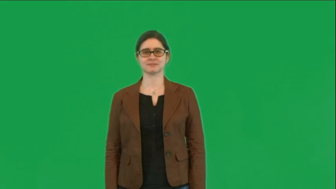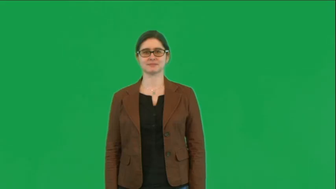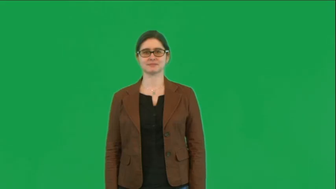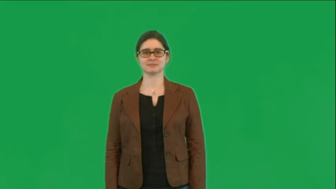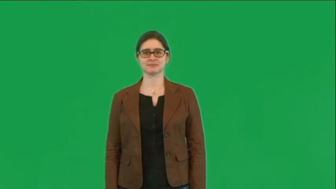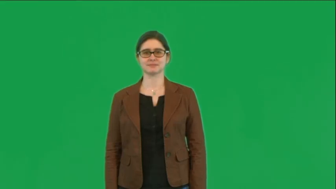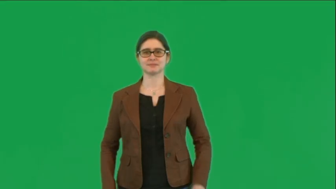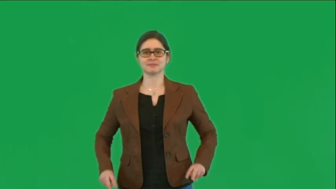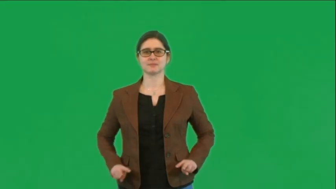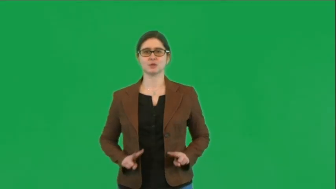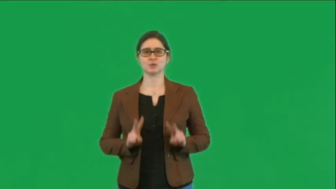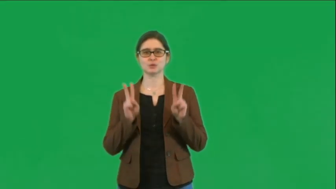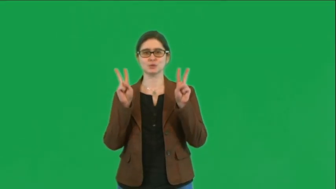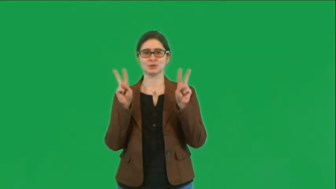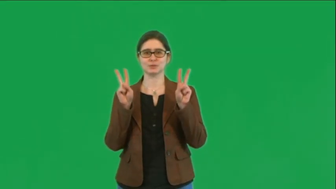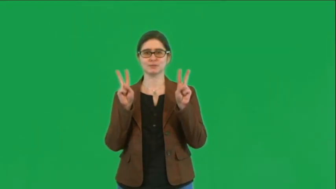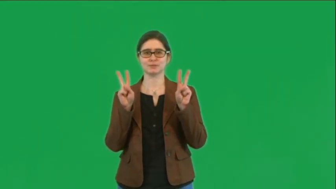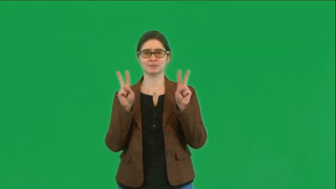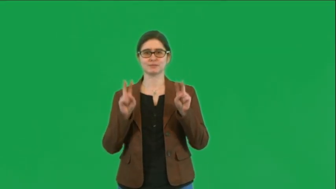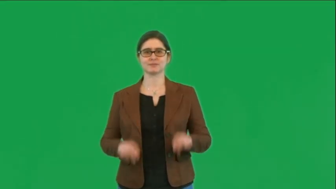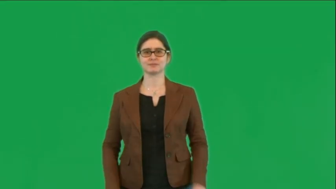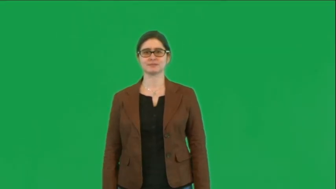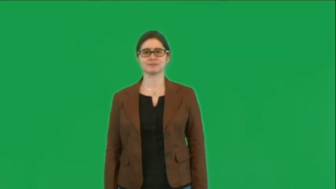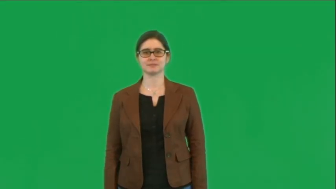ustrój